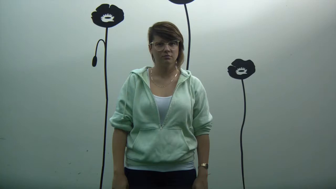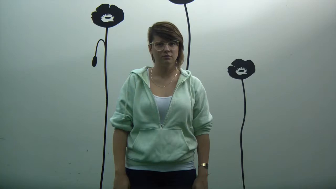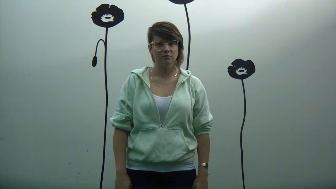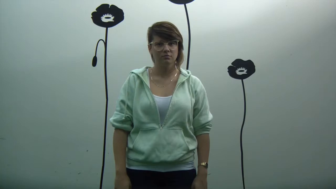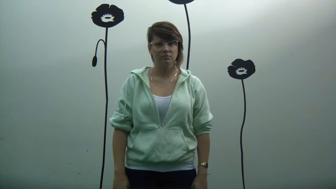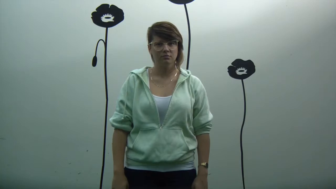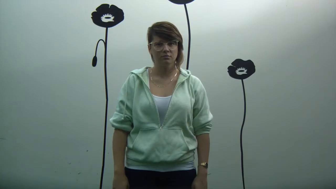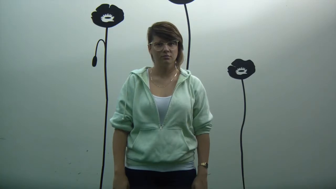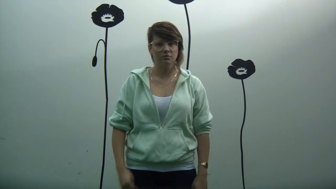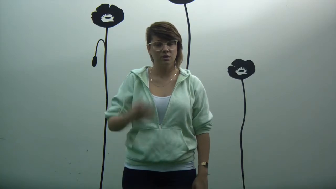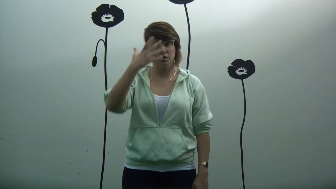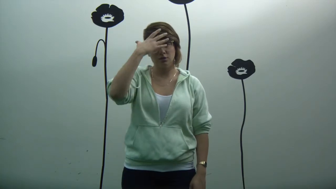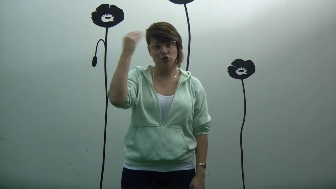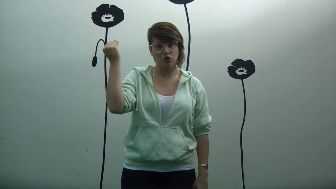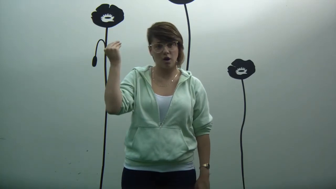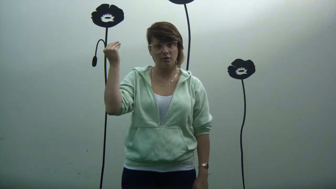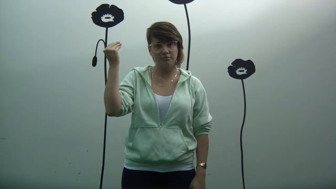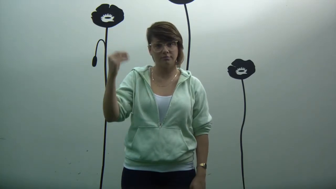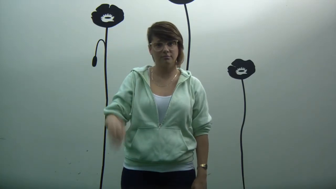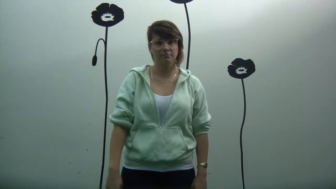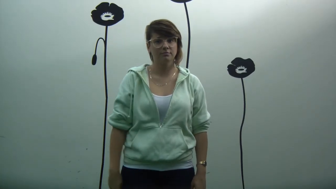לשכוח